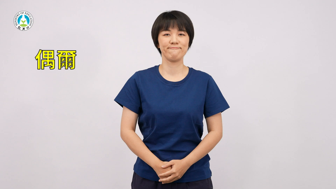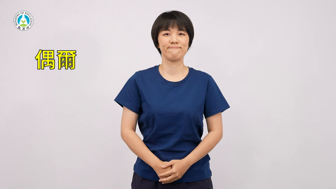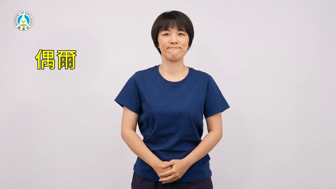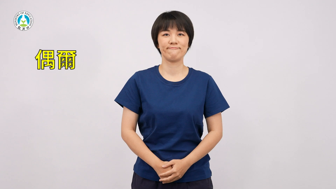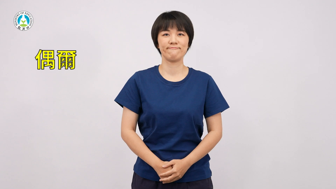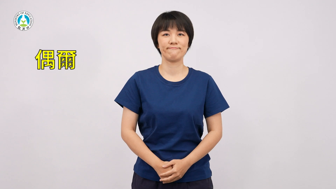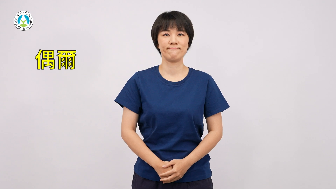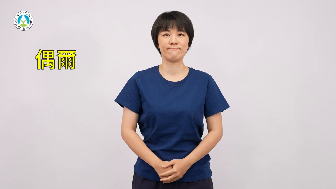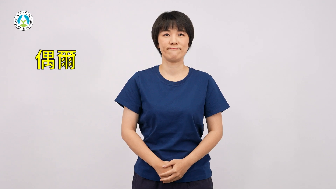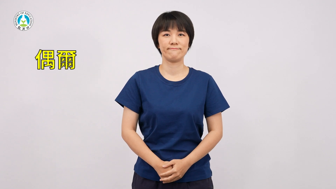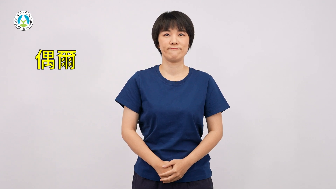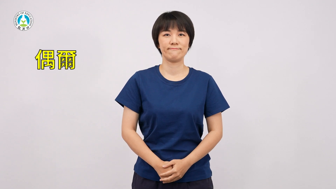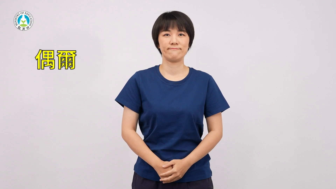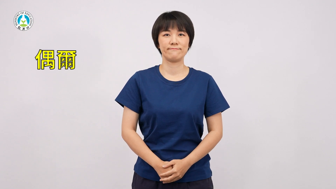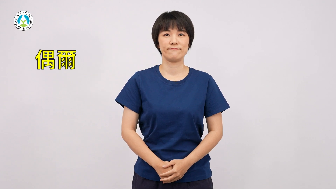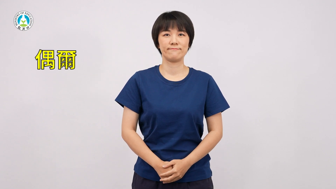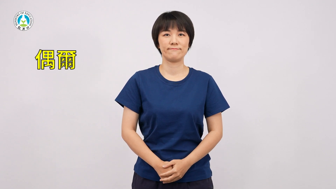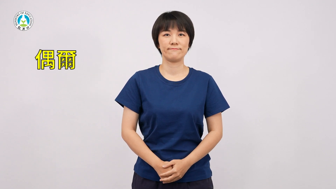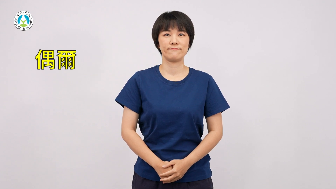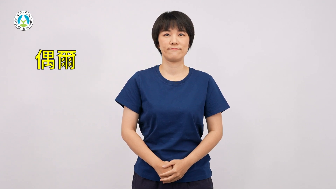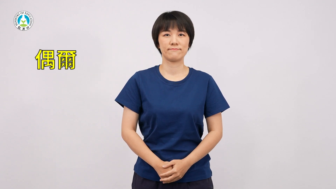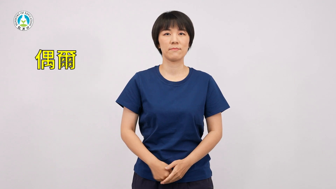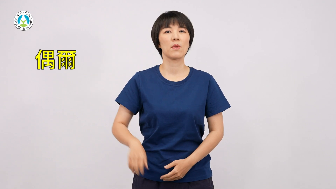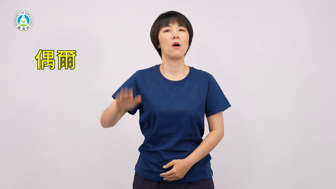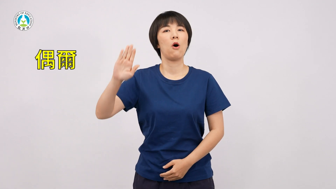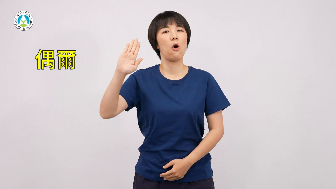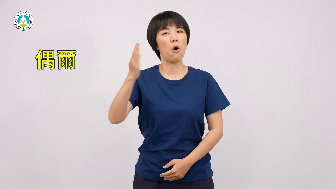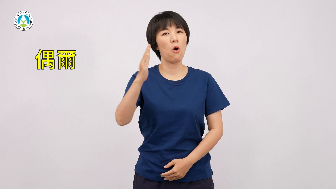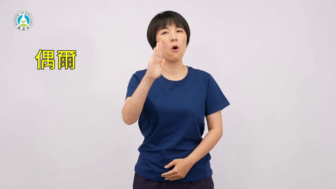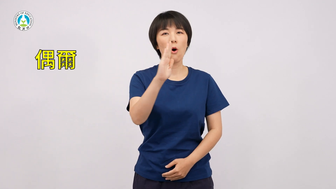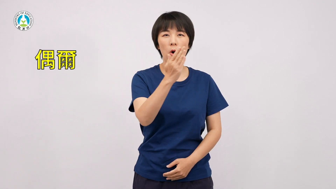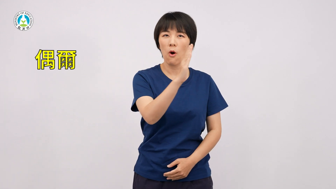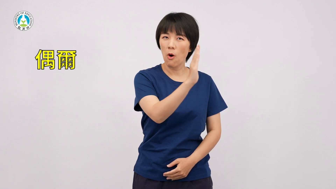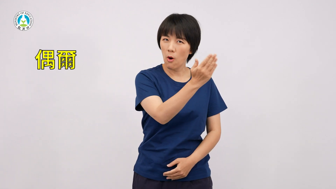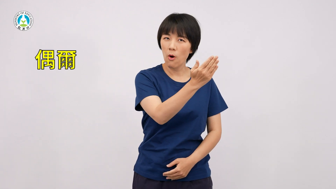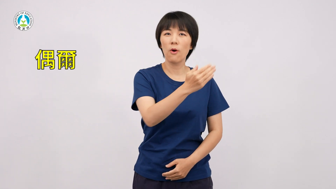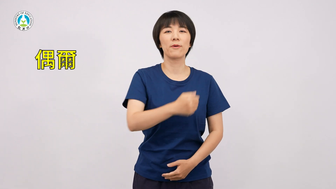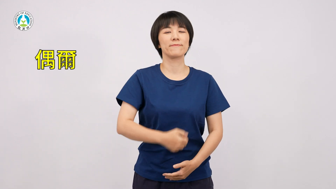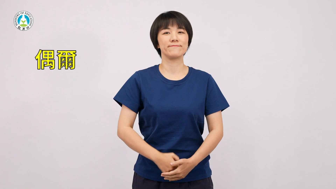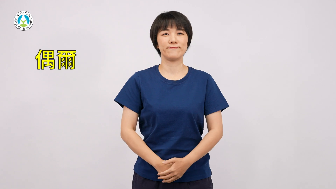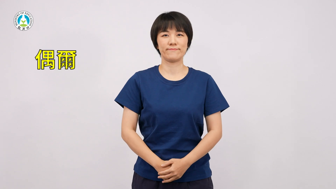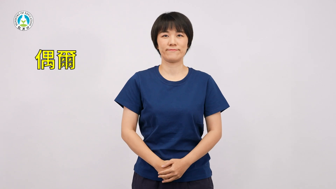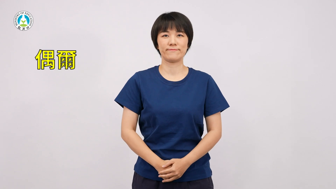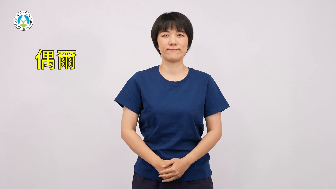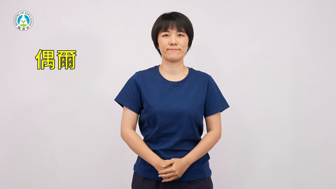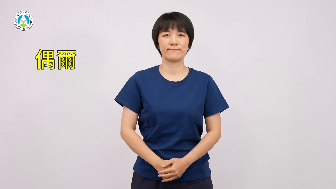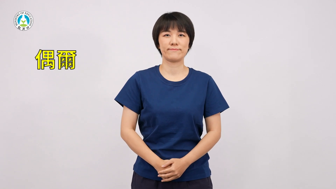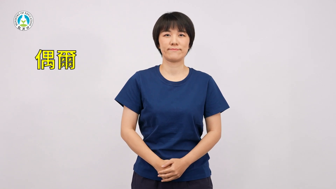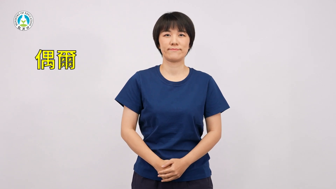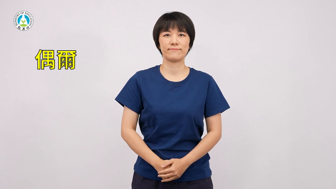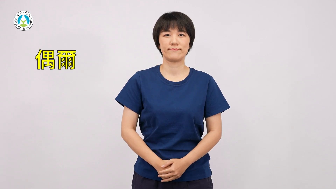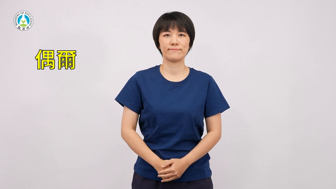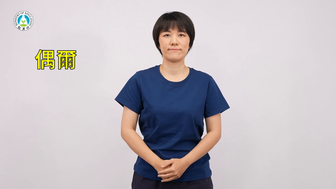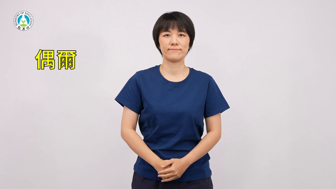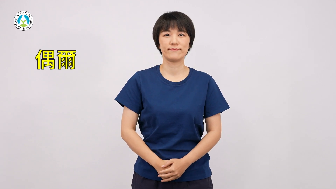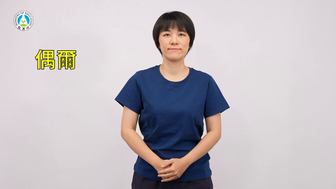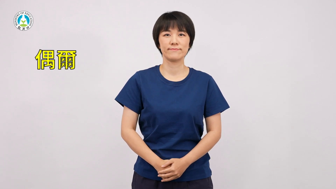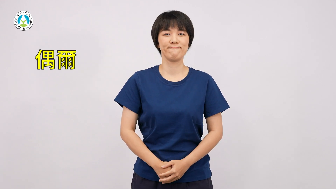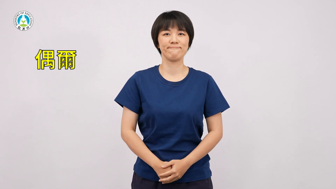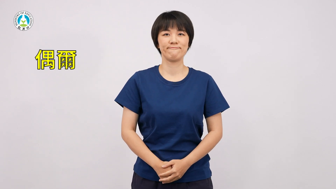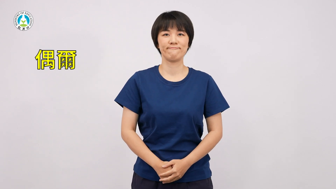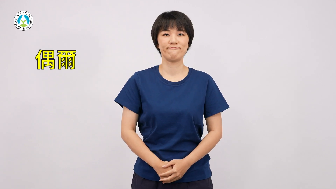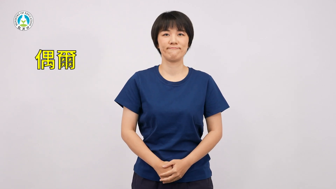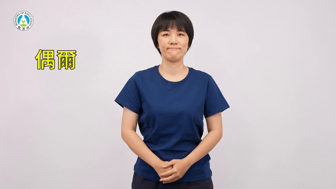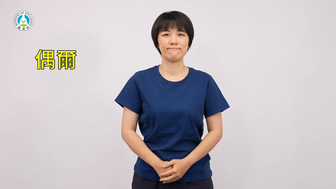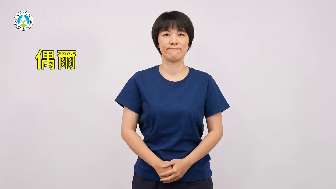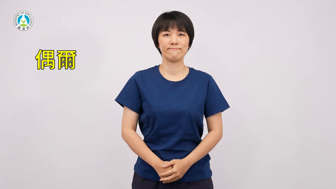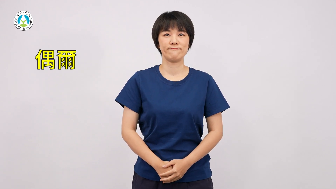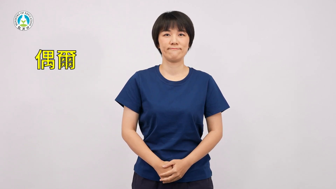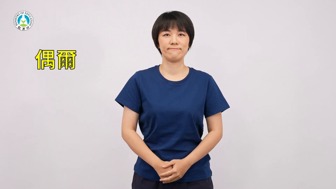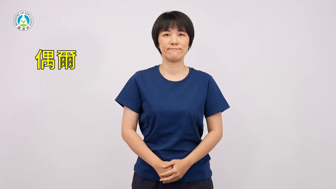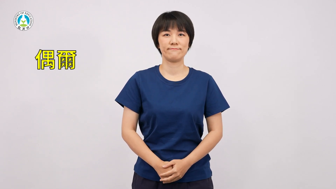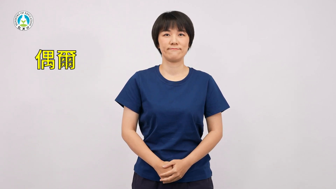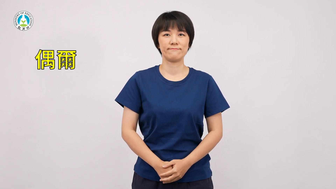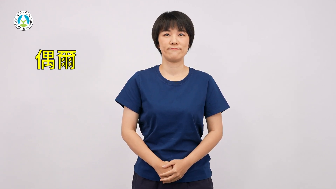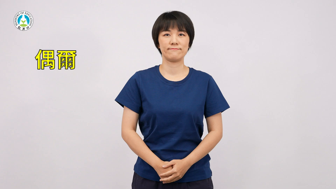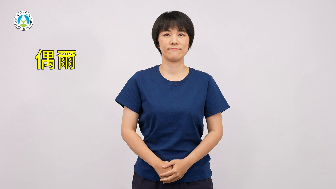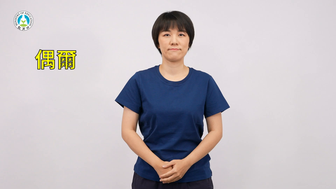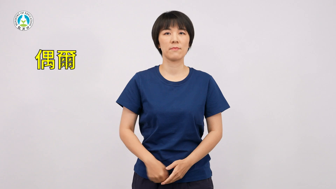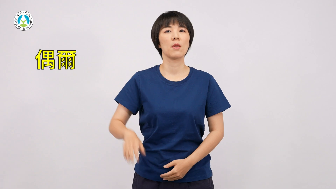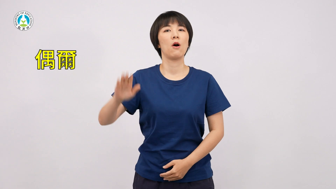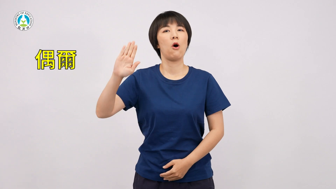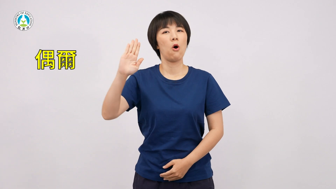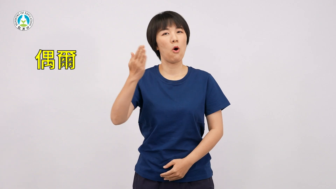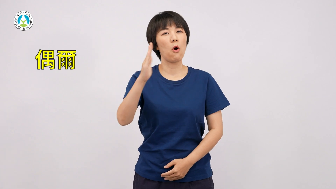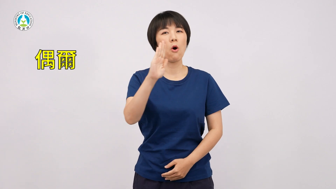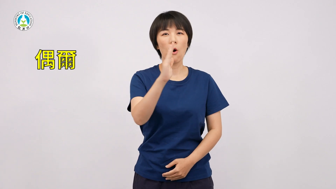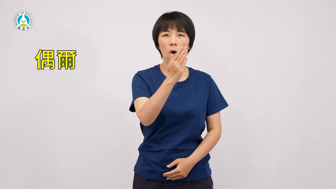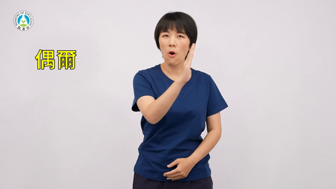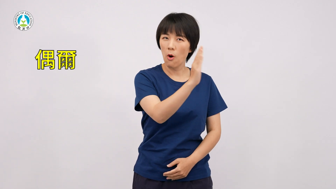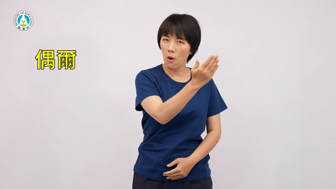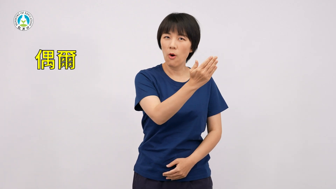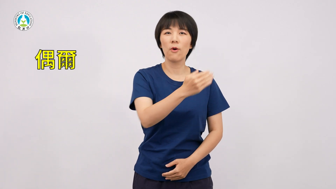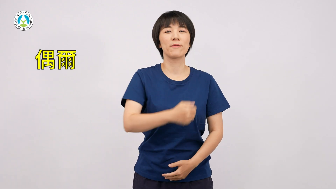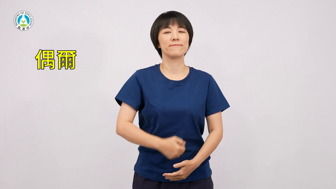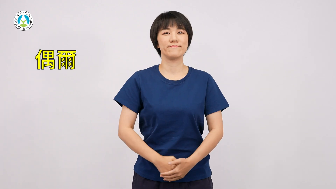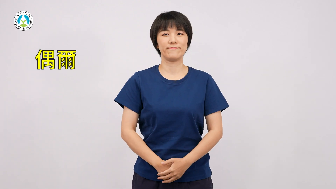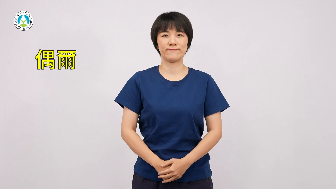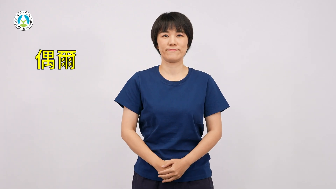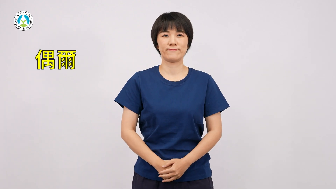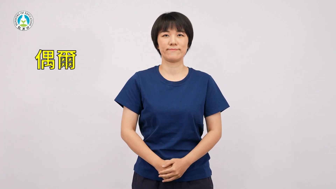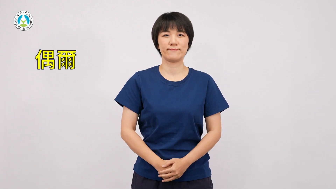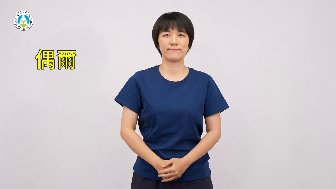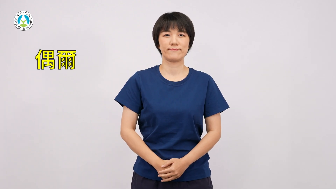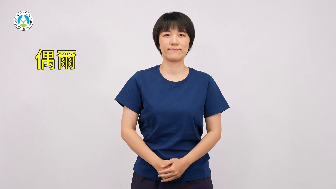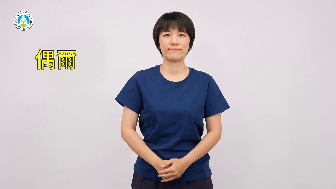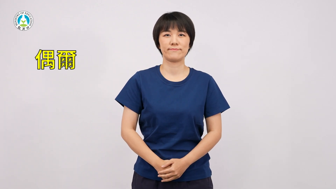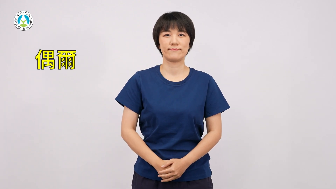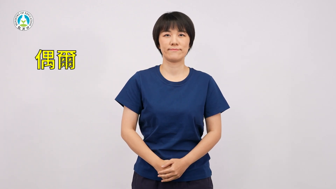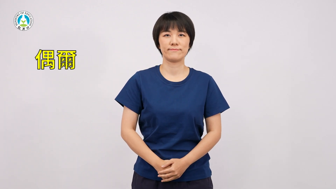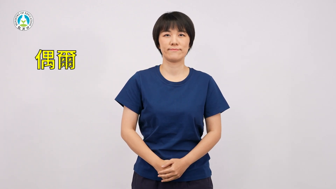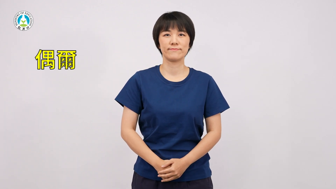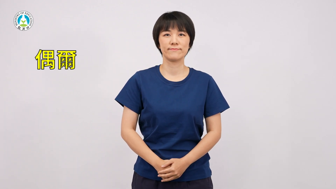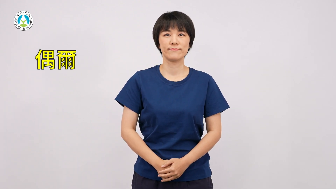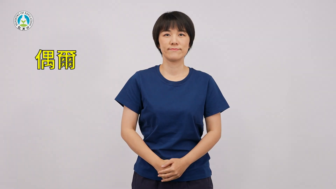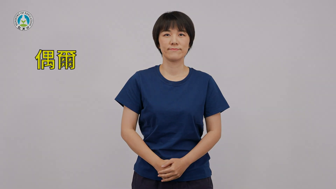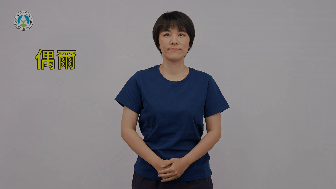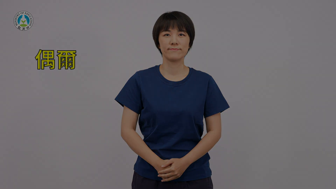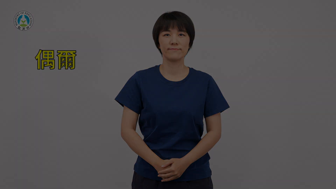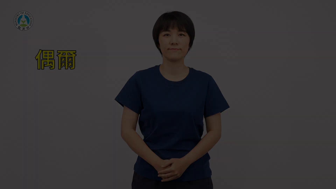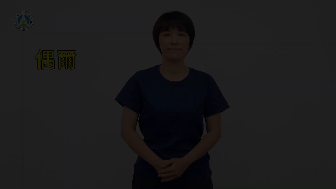偶爾